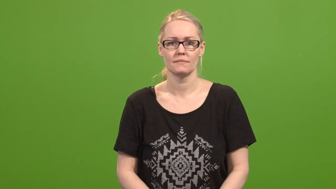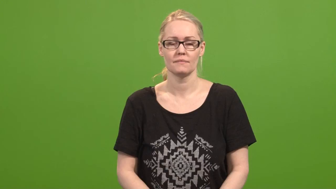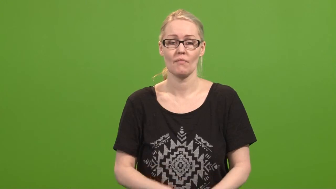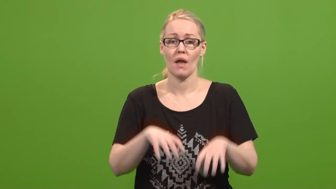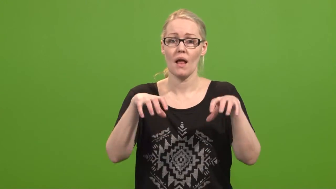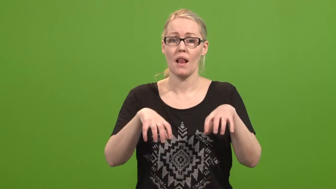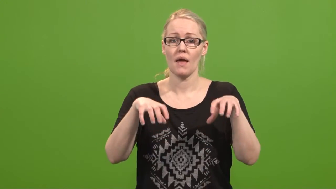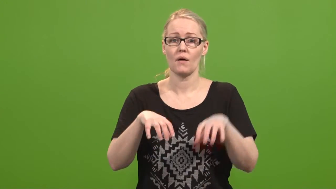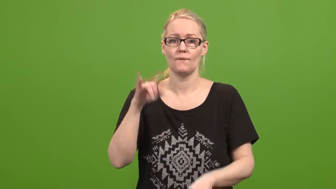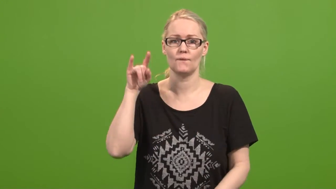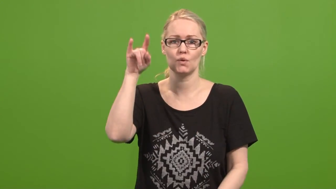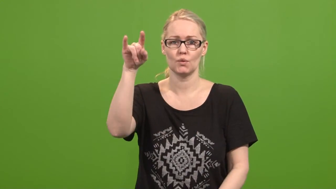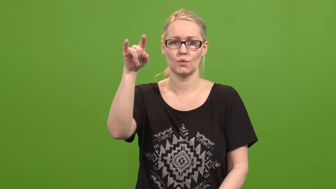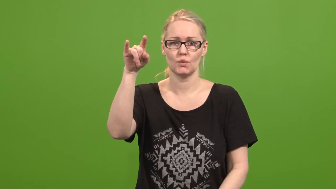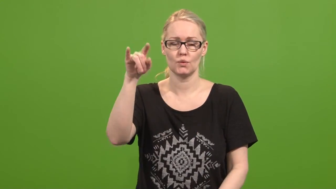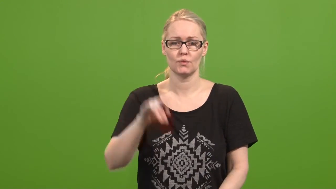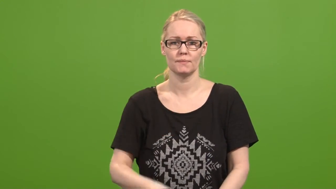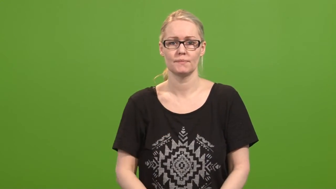Leiguflug